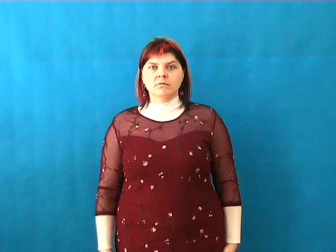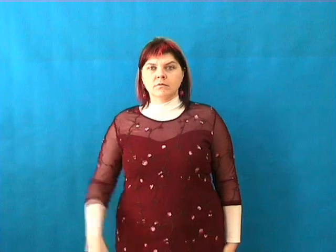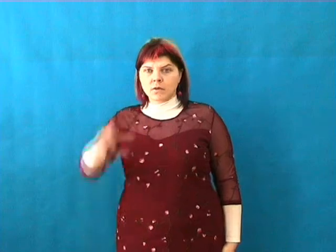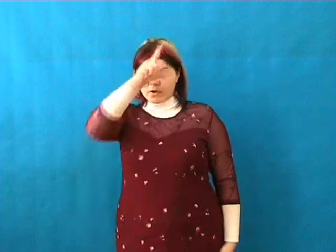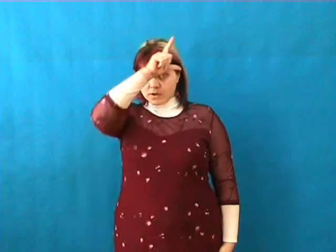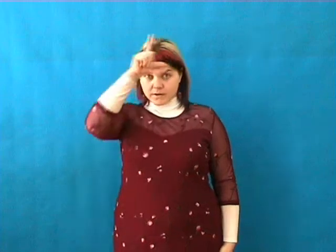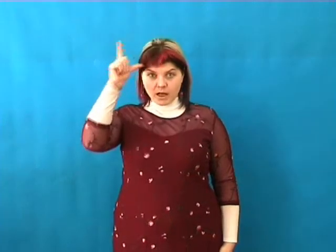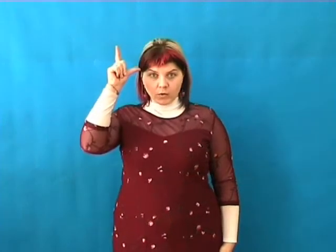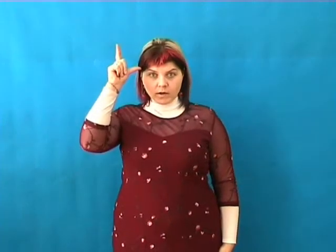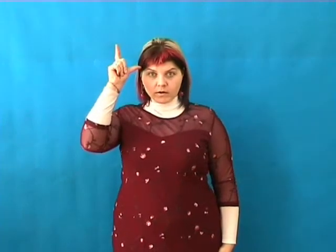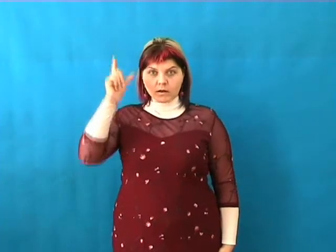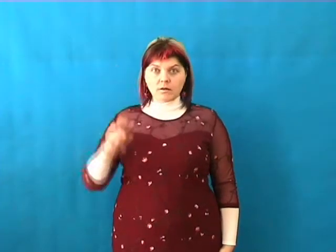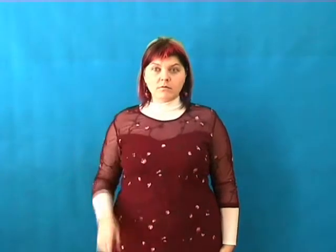zakład